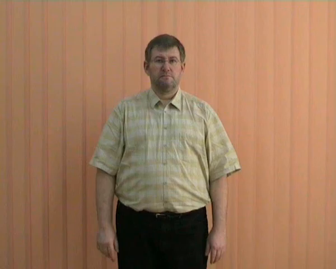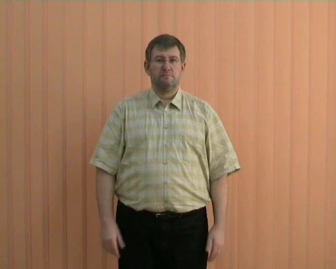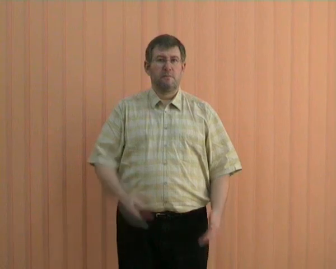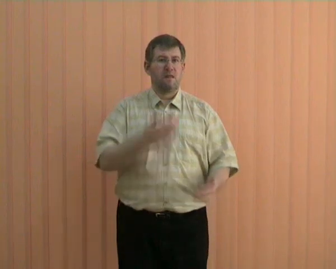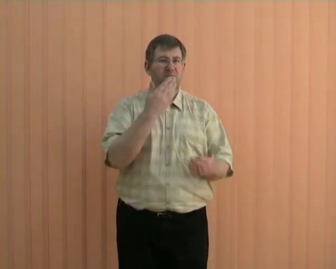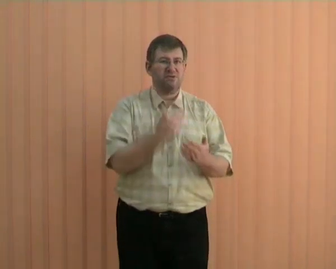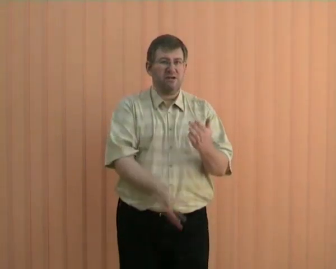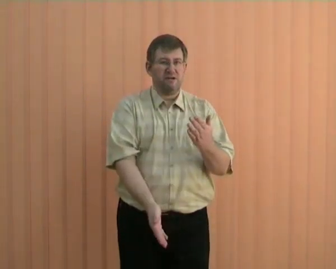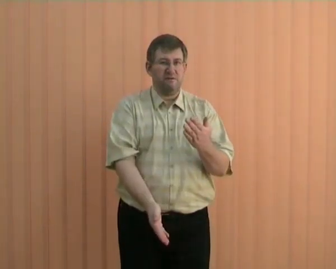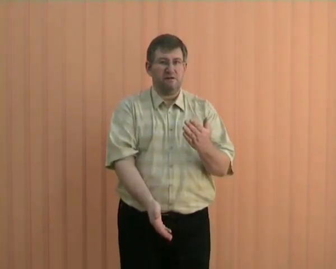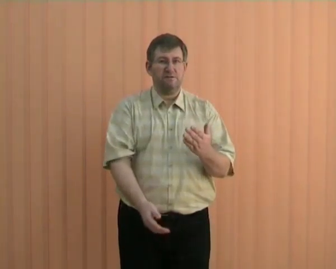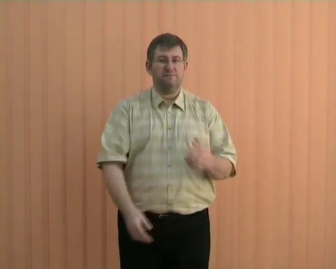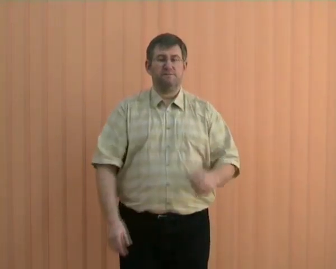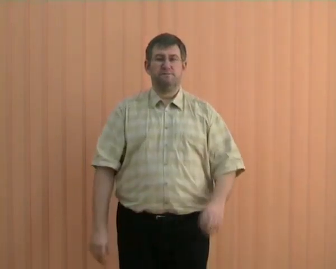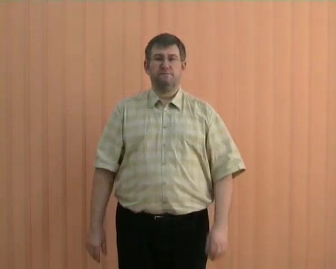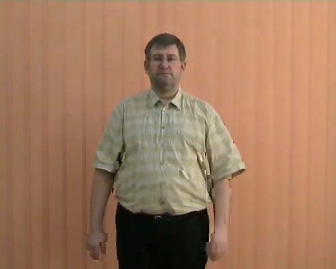przegrywać